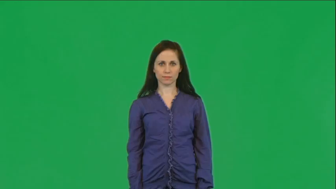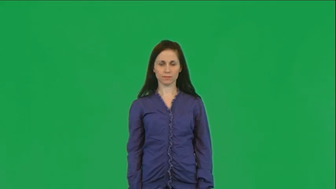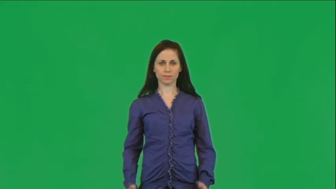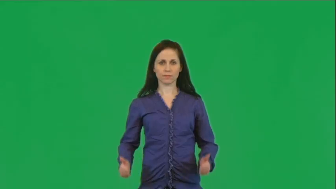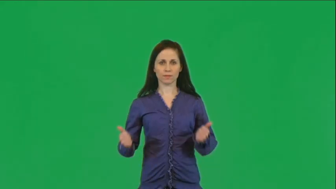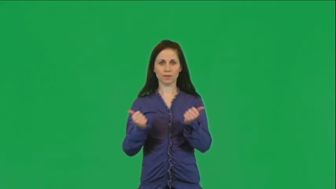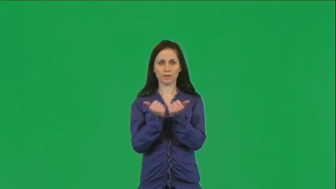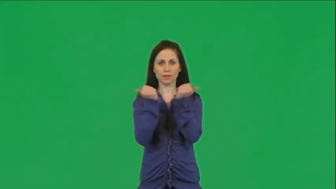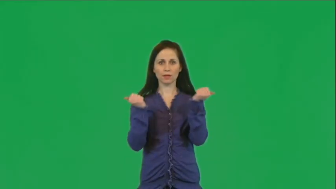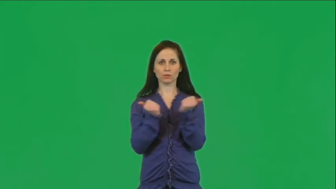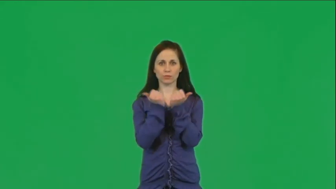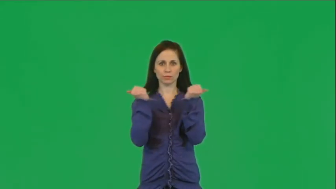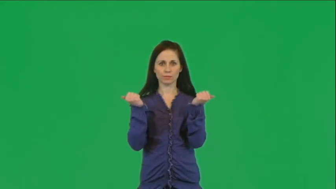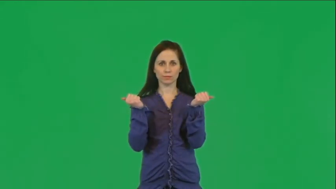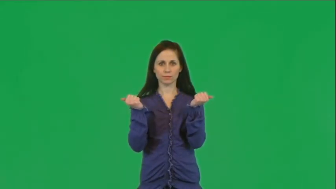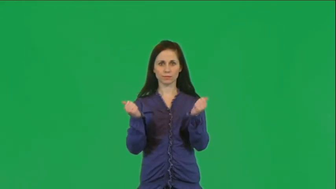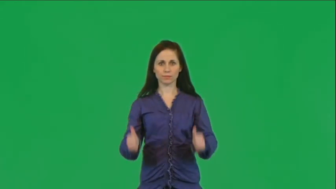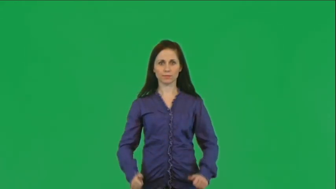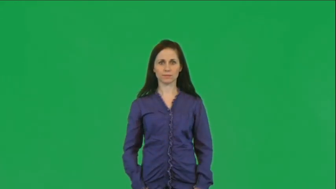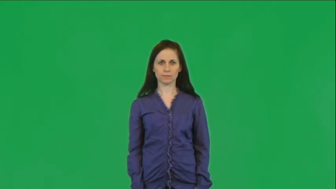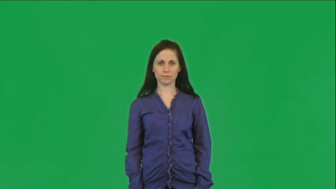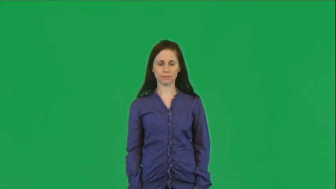Kraków